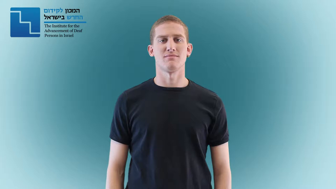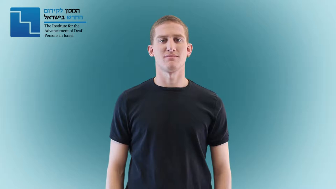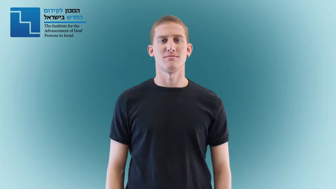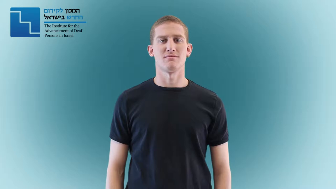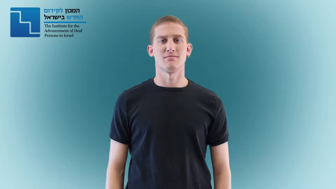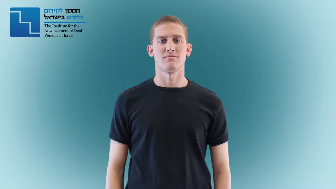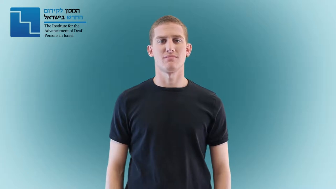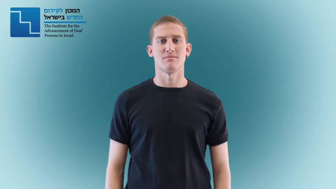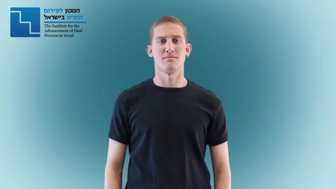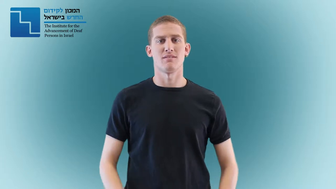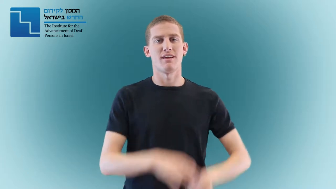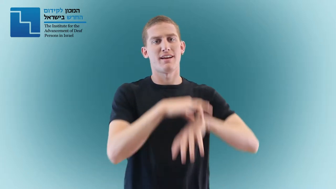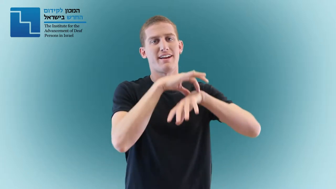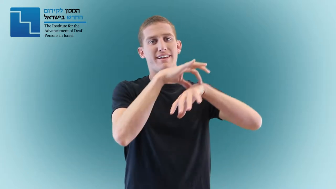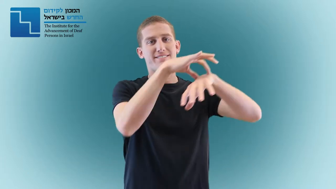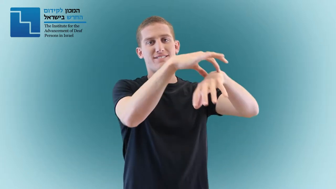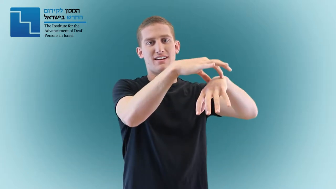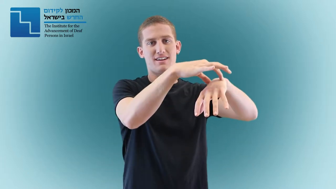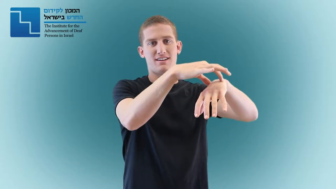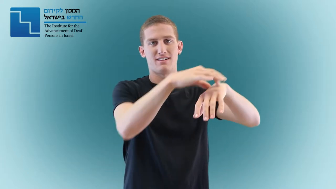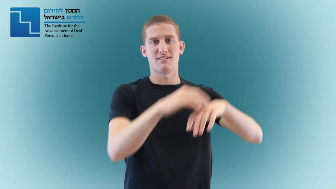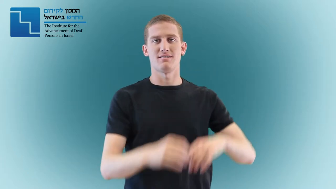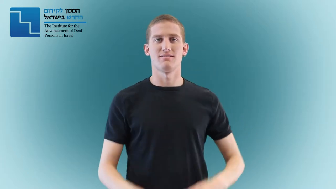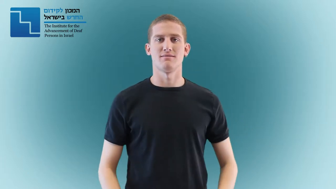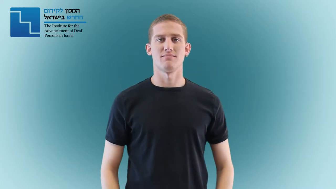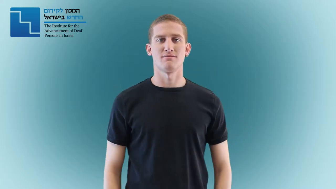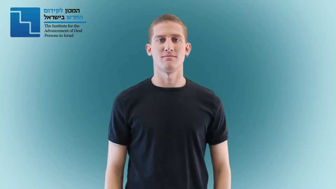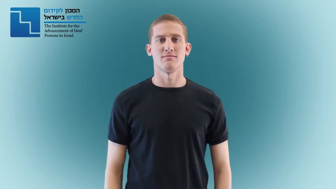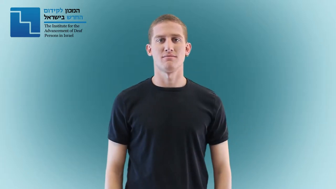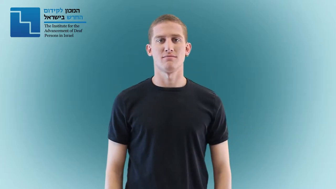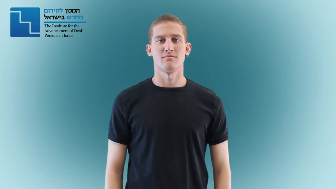ללוות